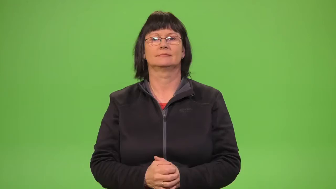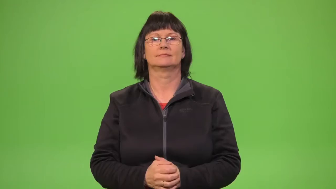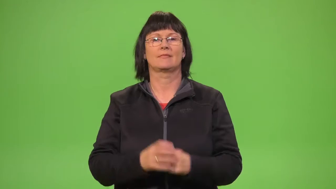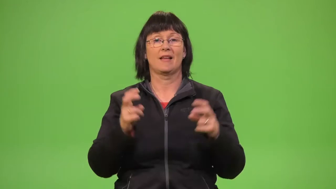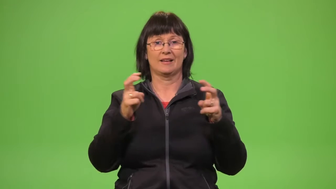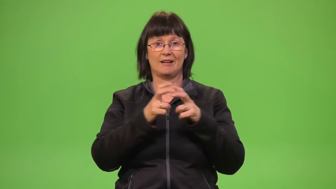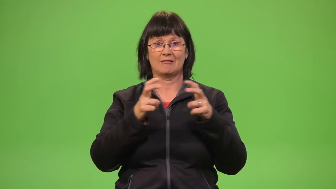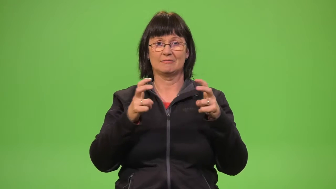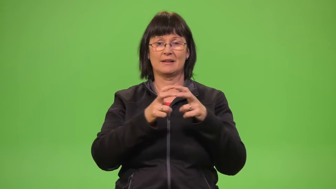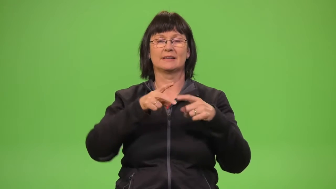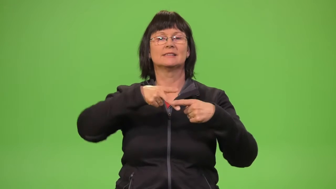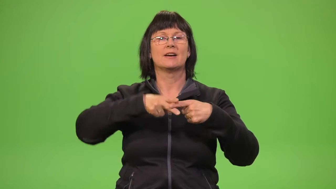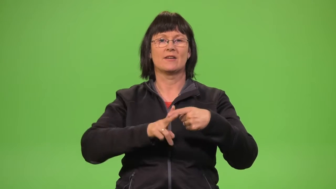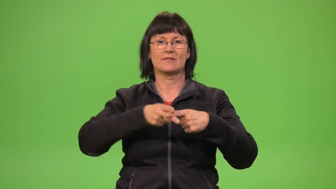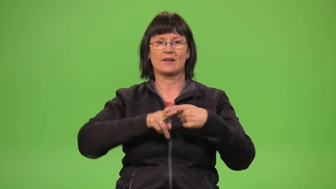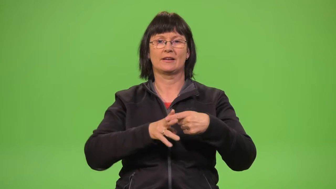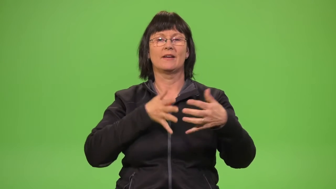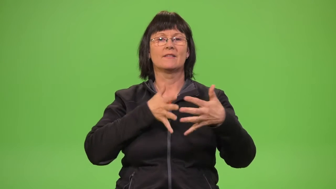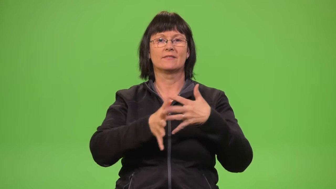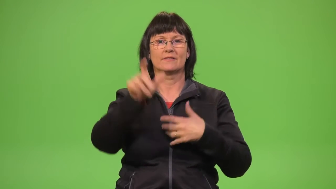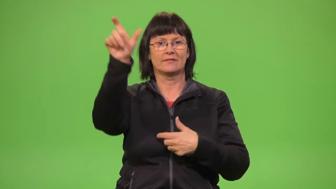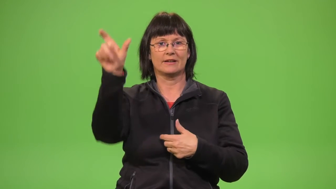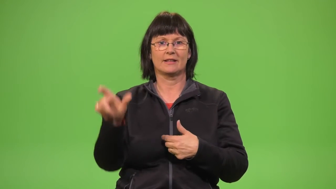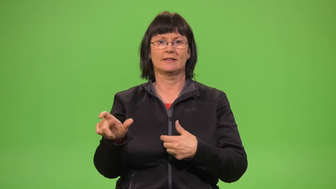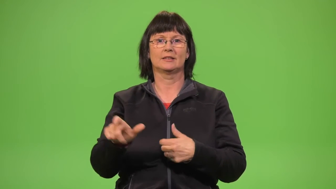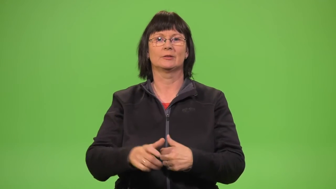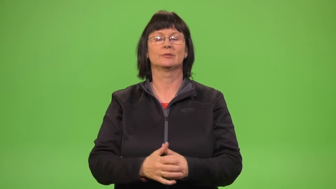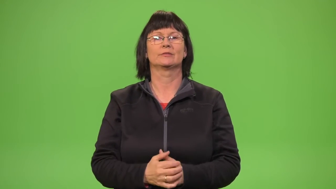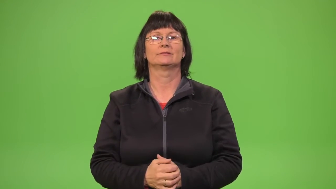Rafmagnsverkfræðingur